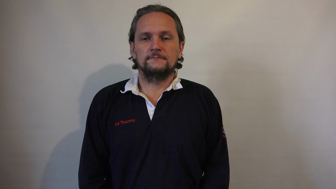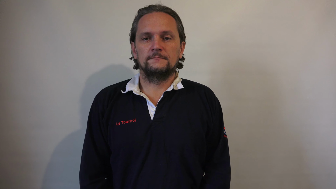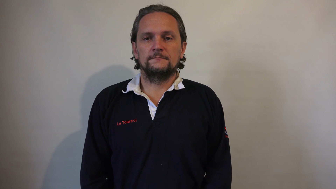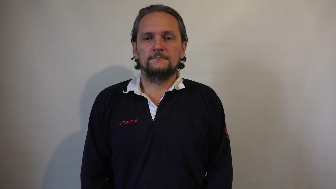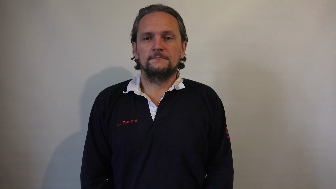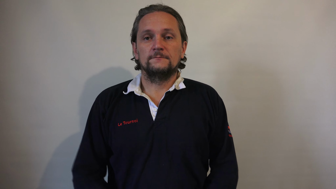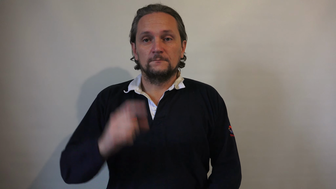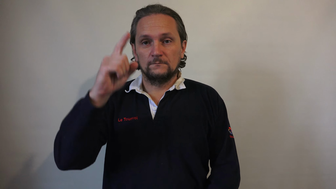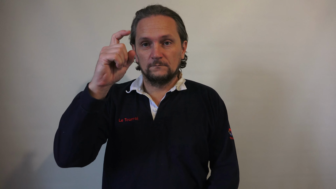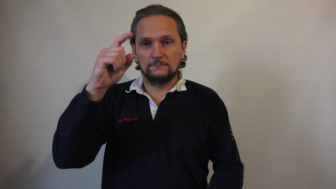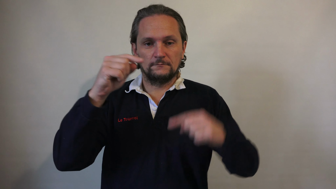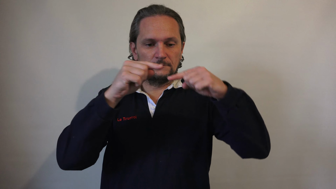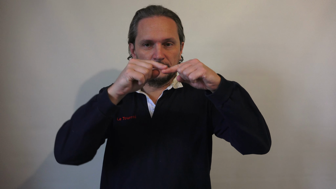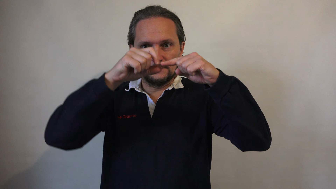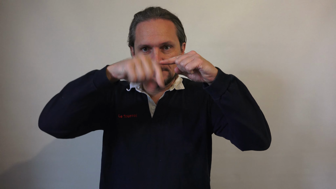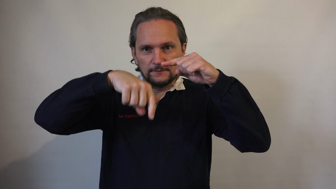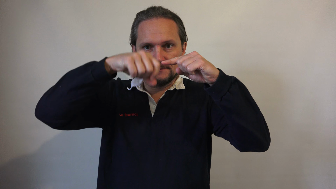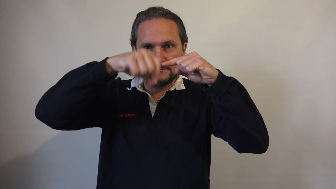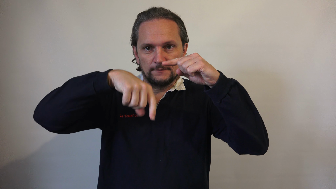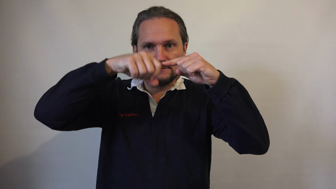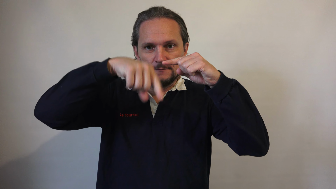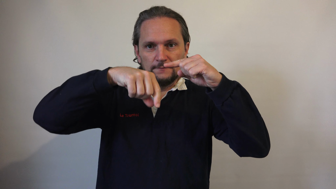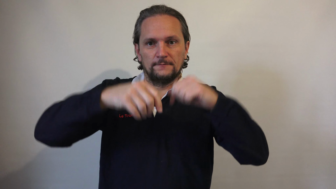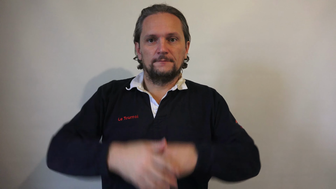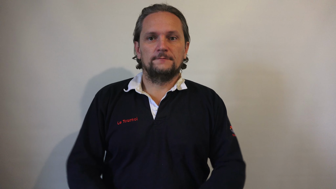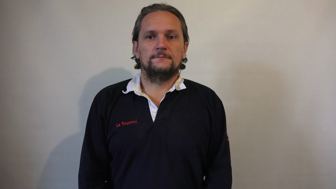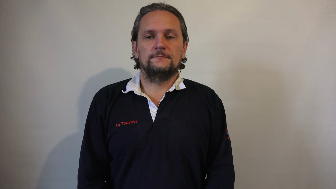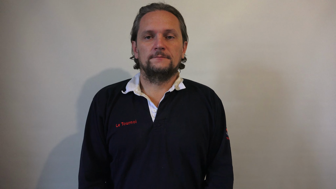Goutte